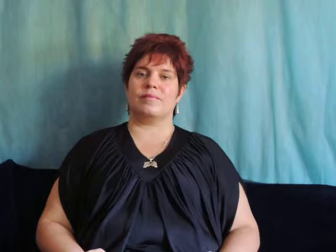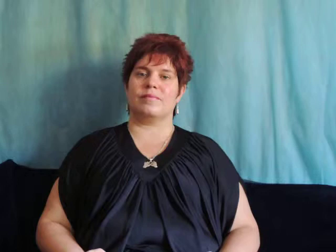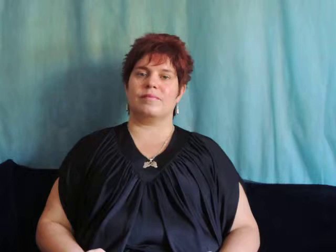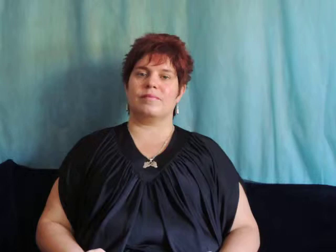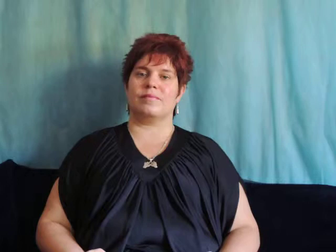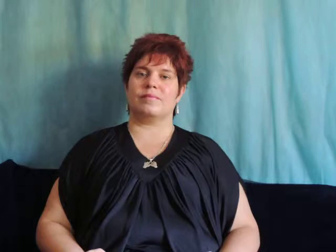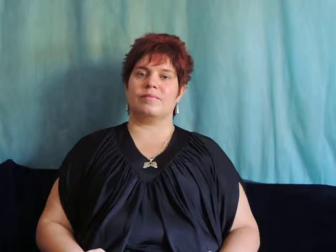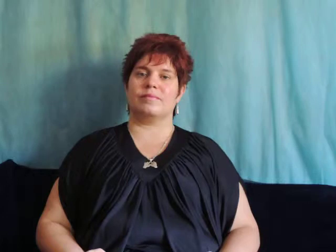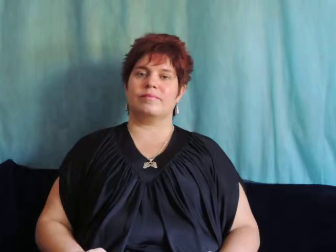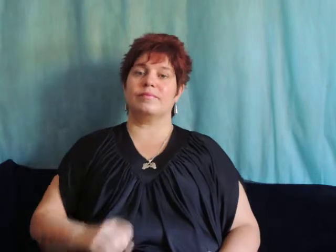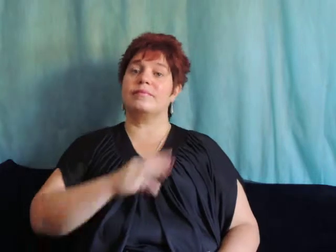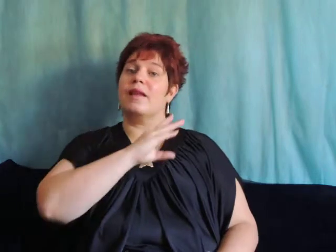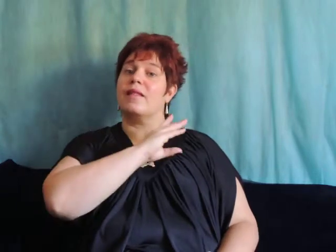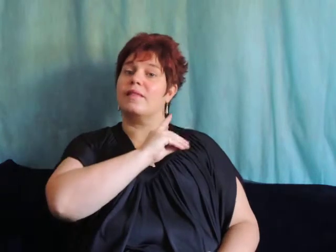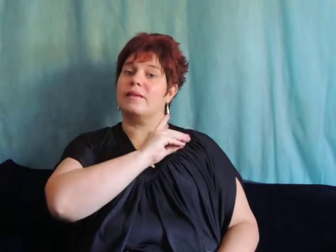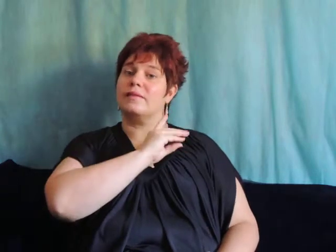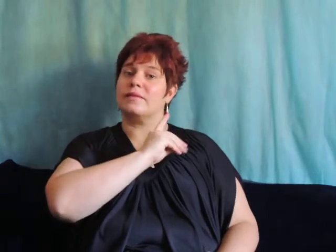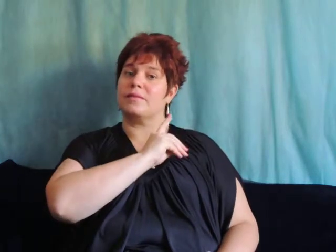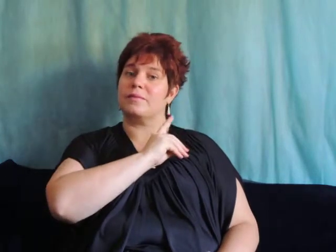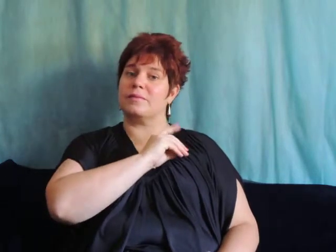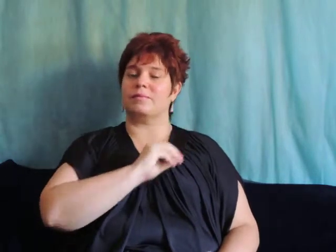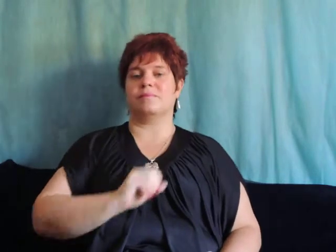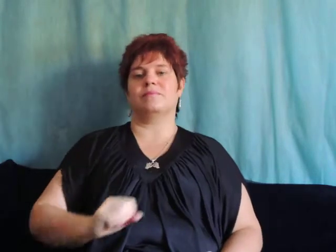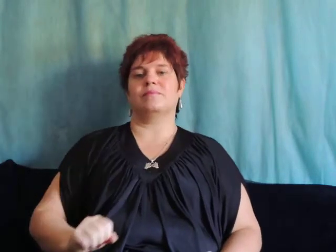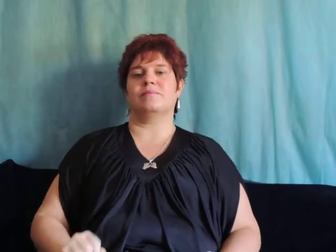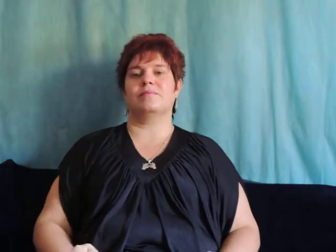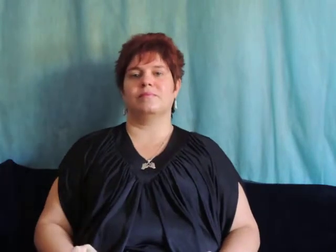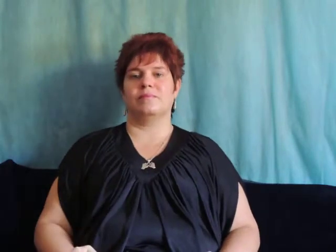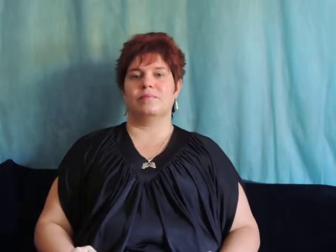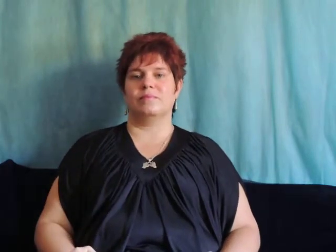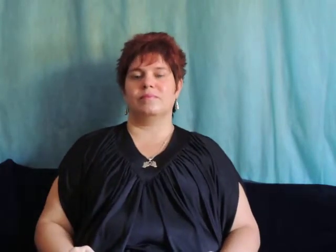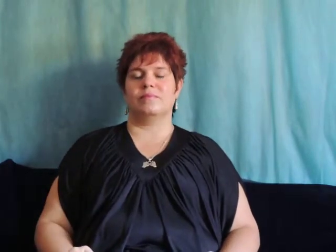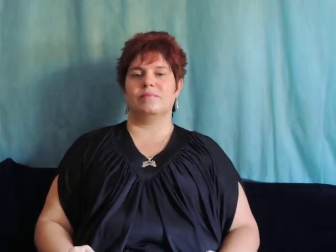Mes Diciembre